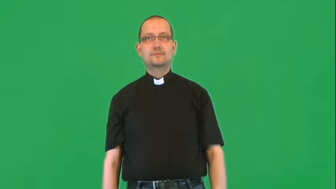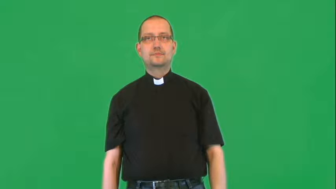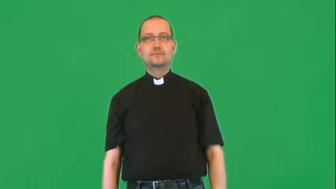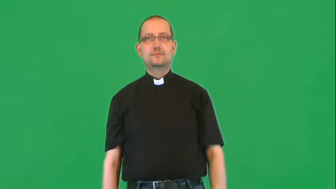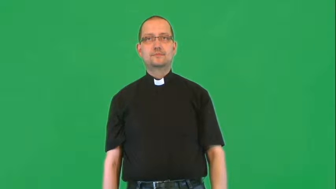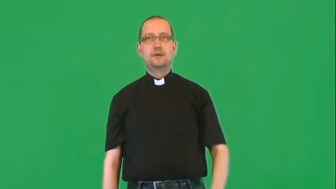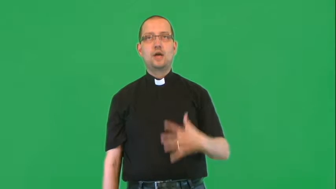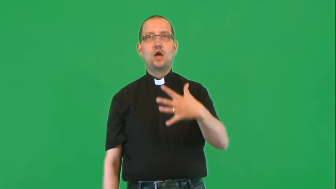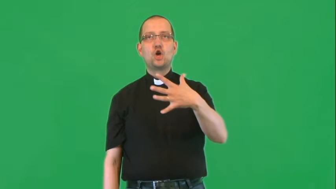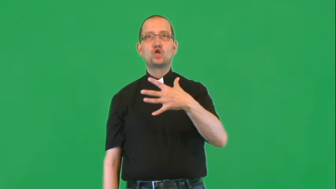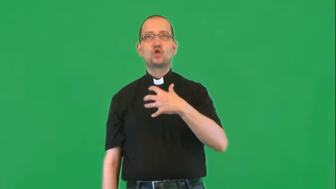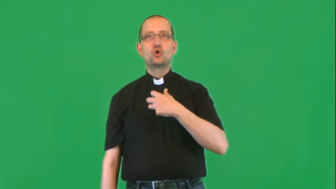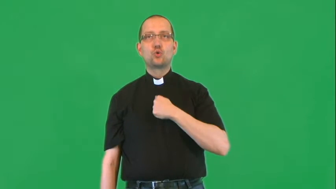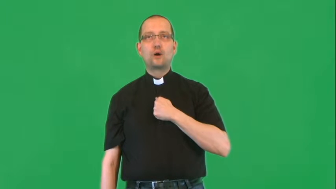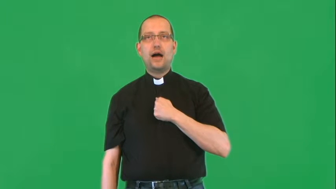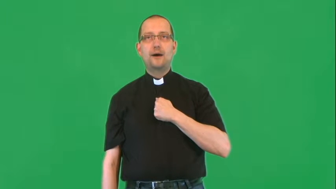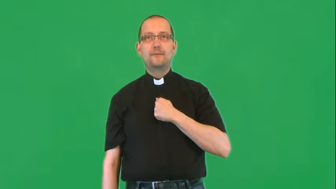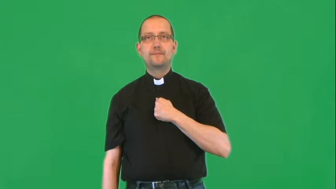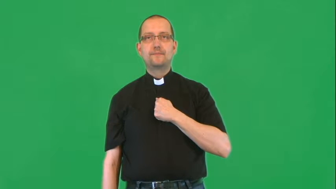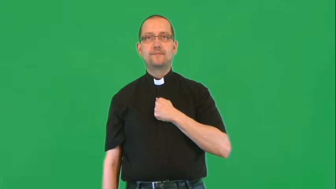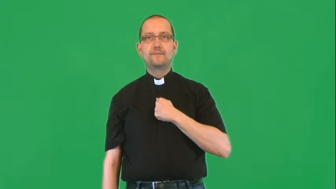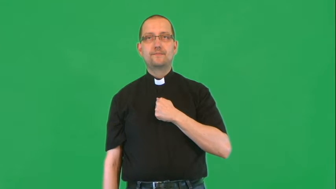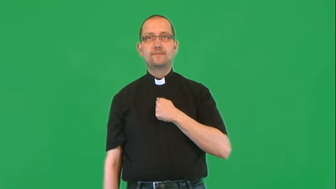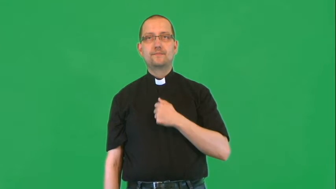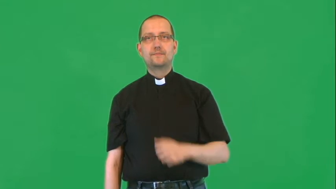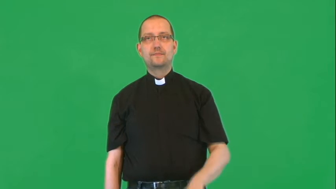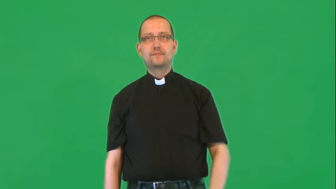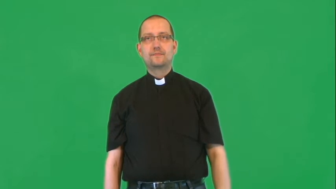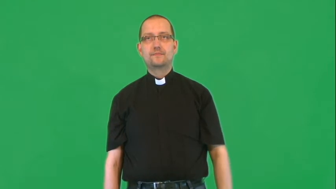skrucha